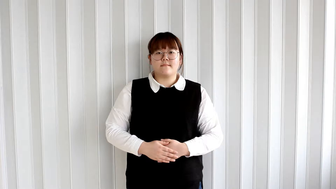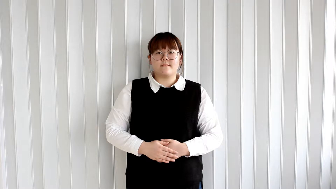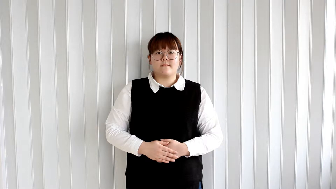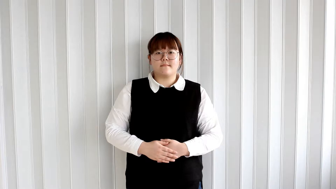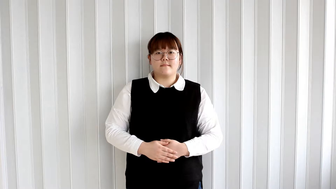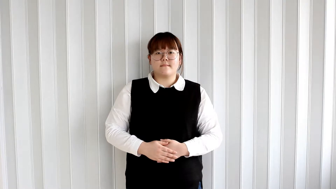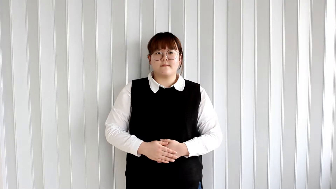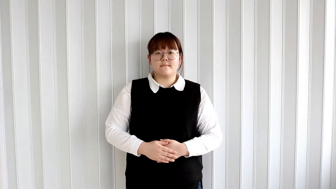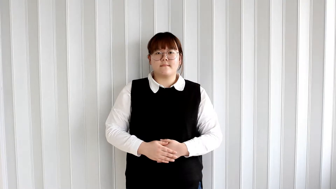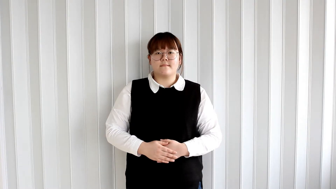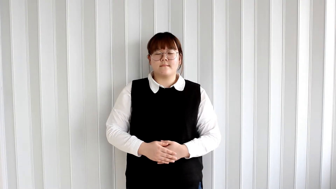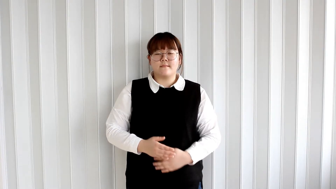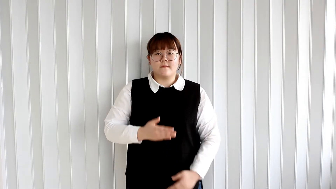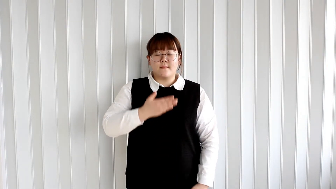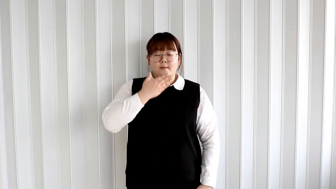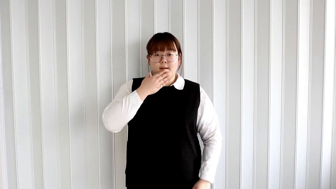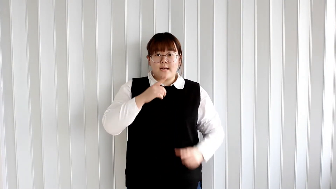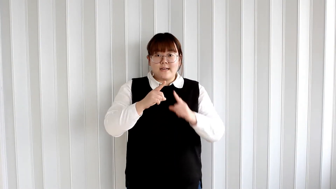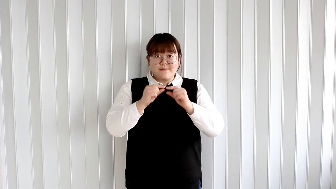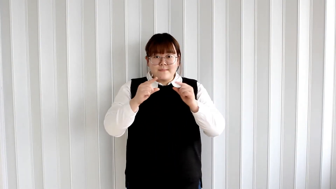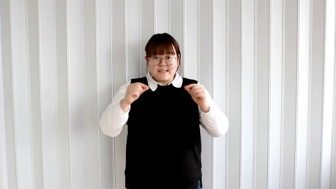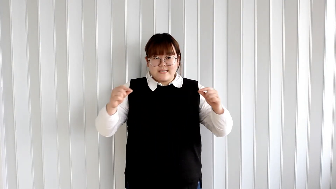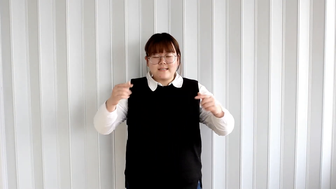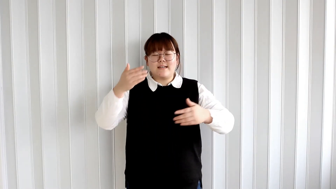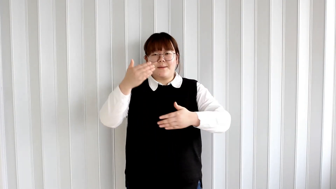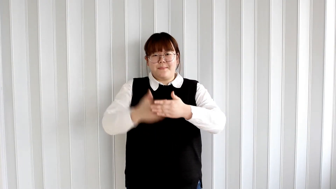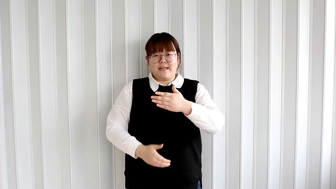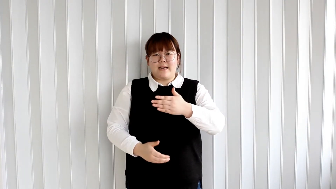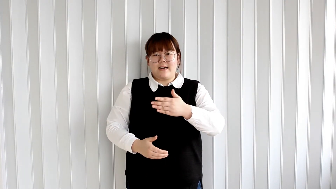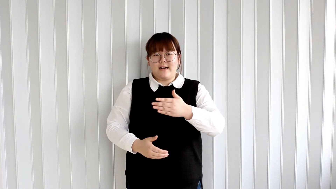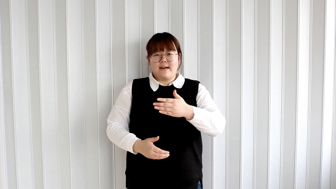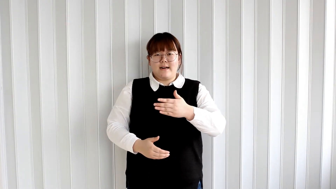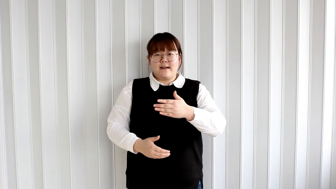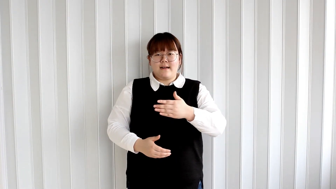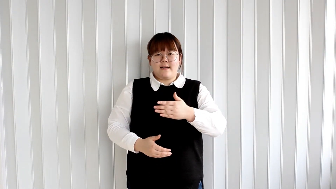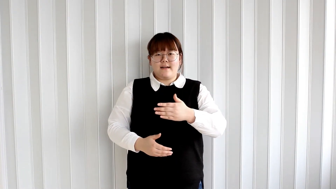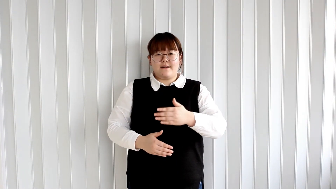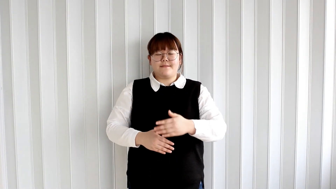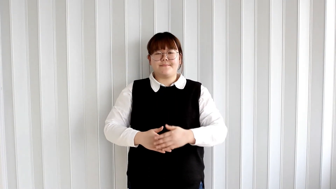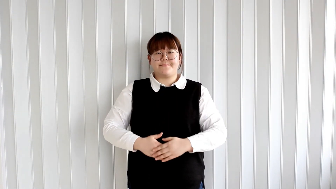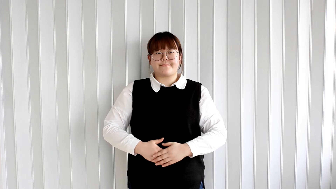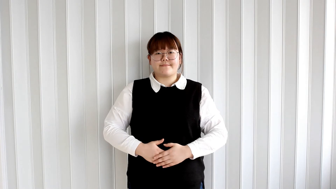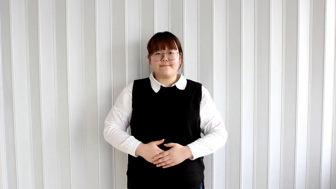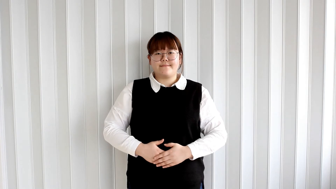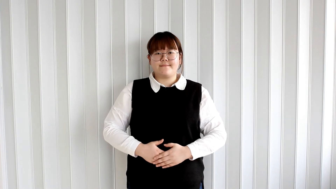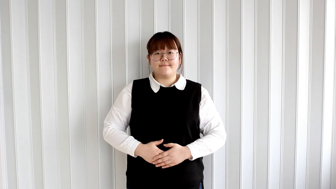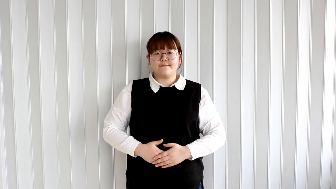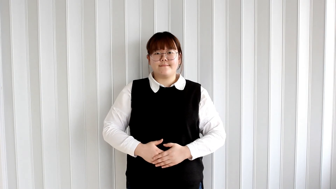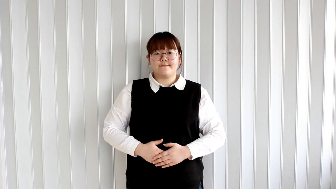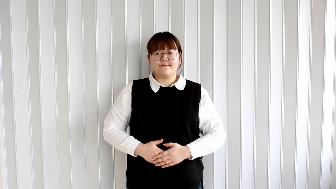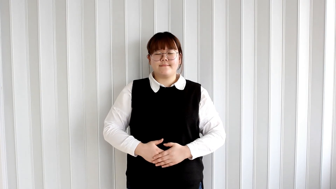음식을남기다